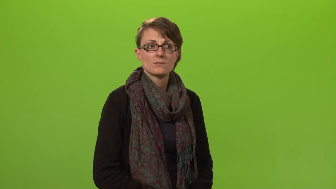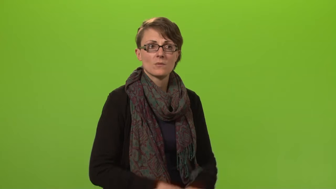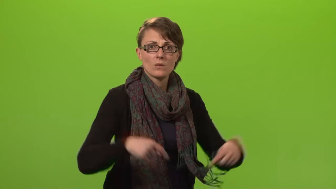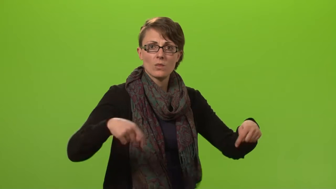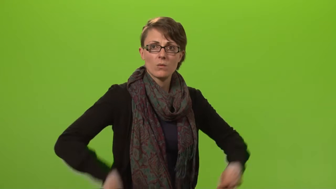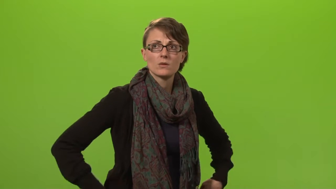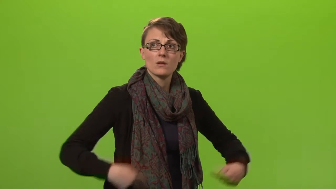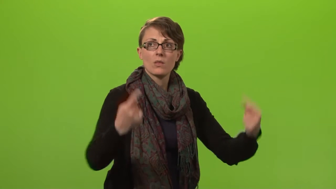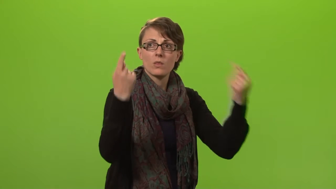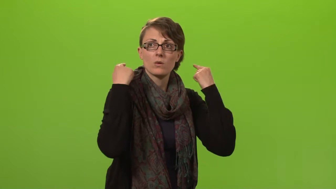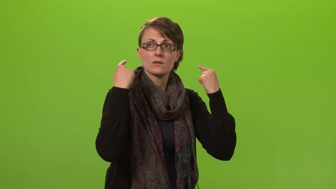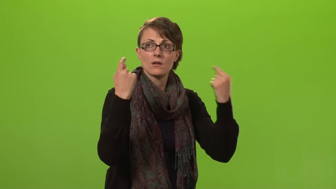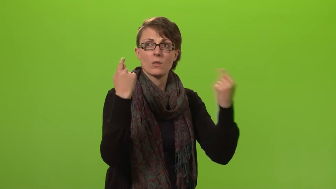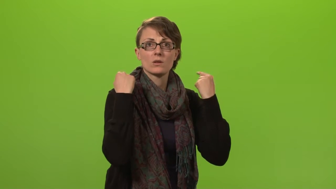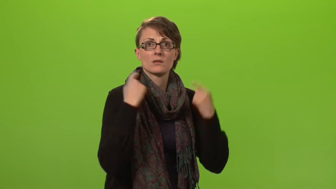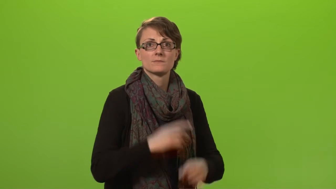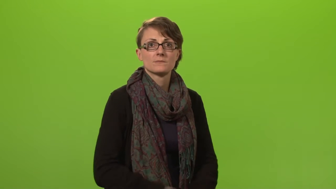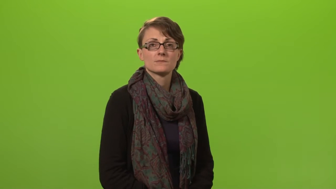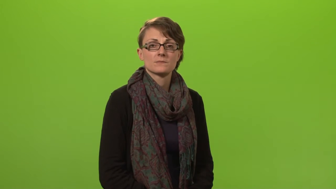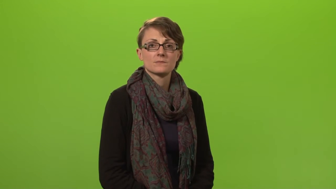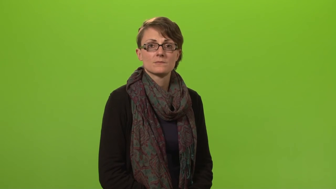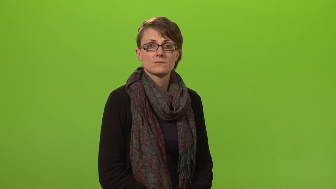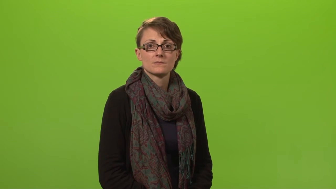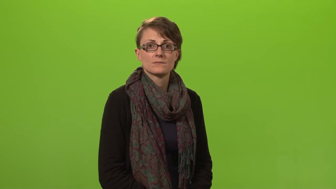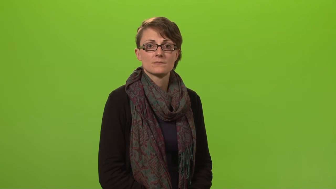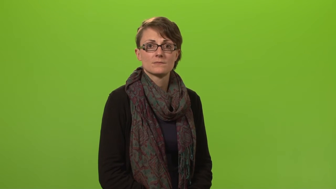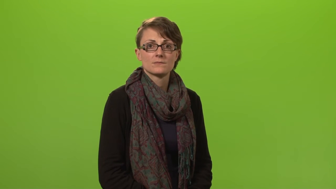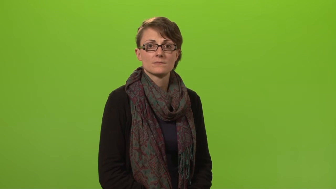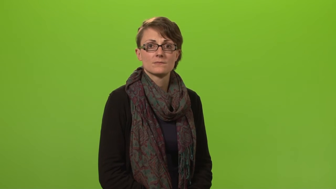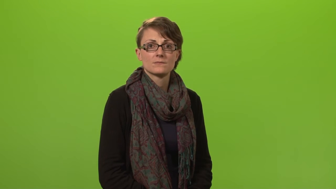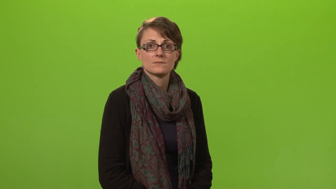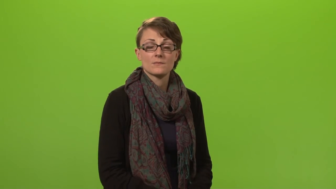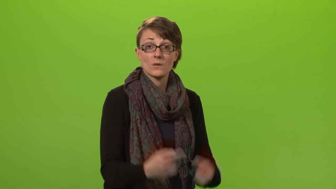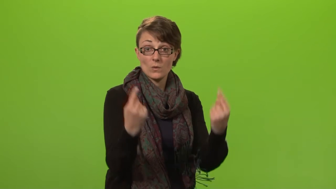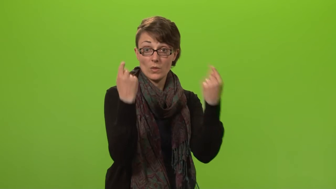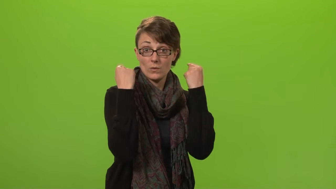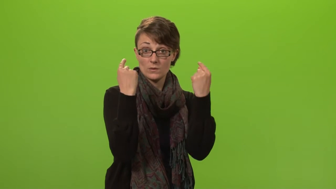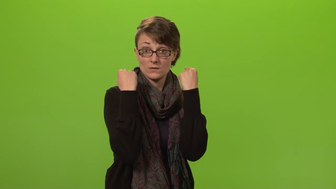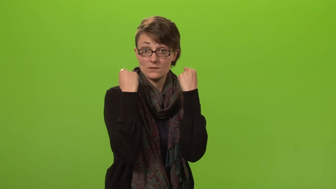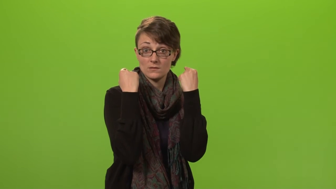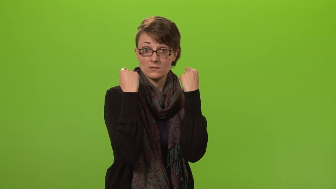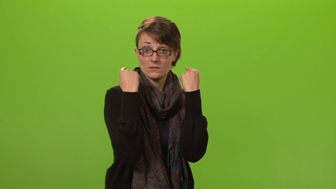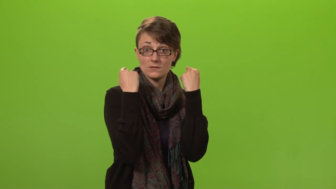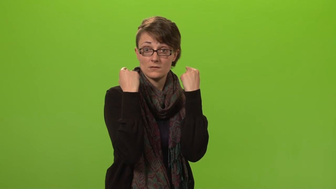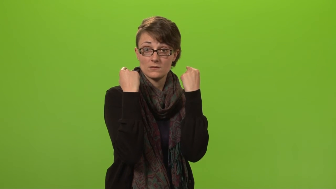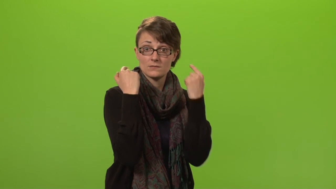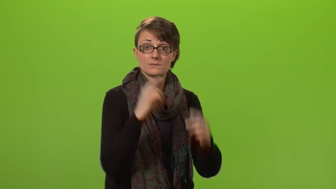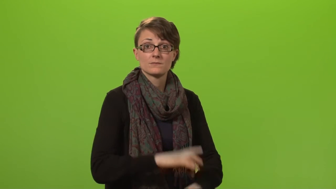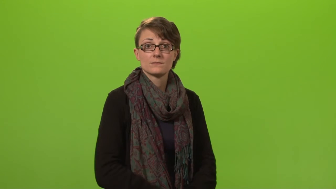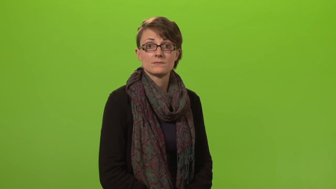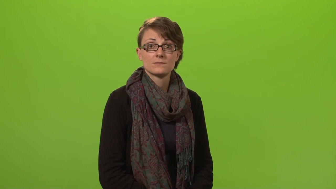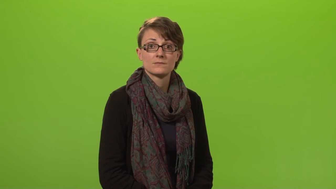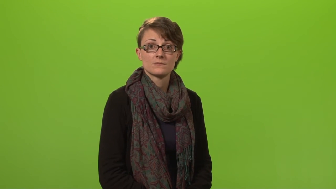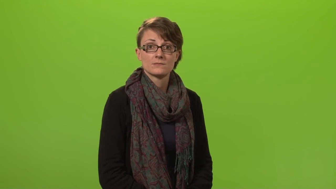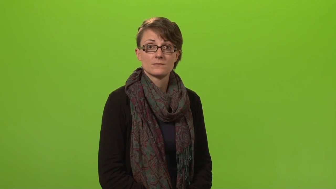Þota